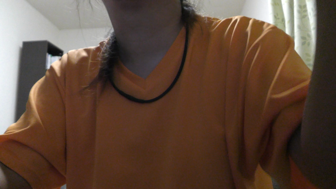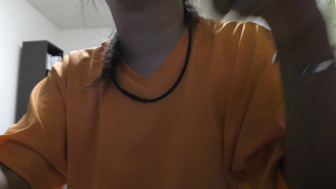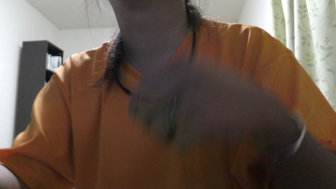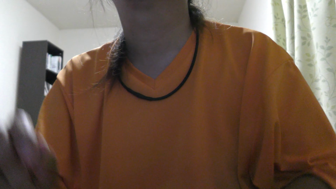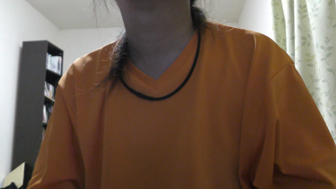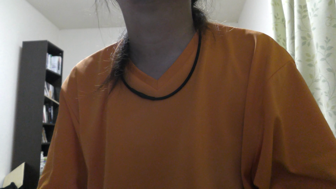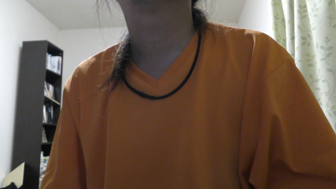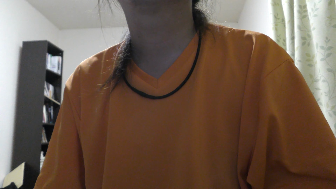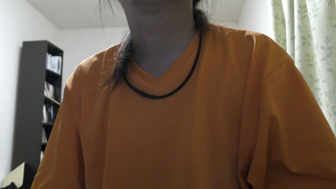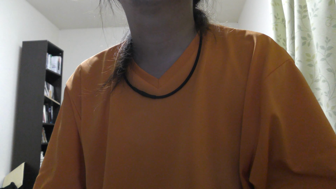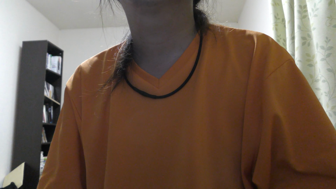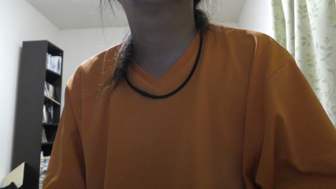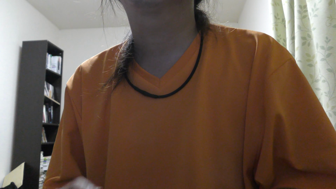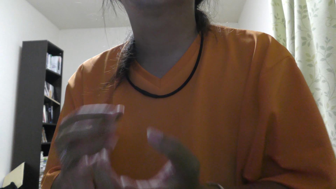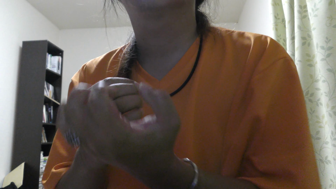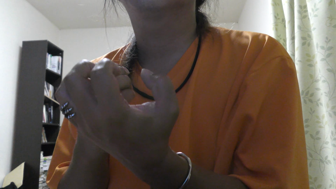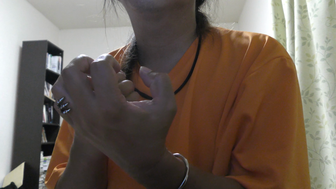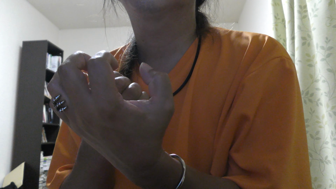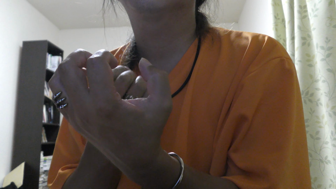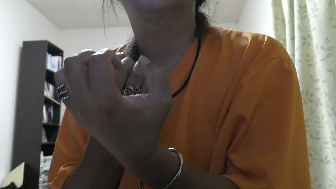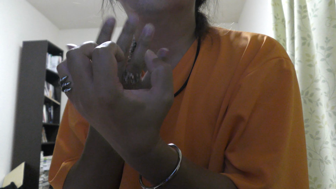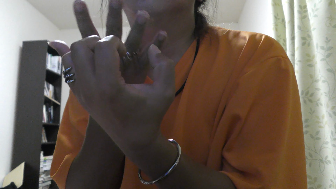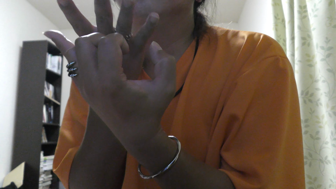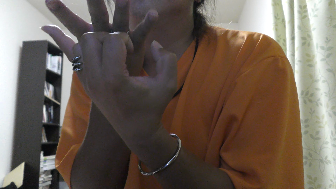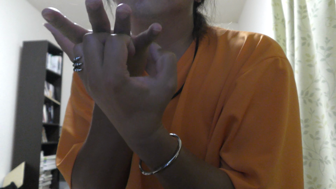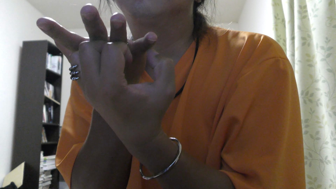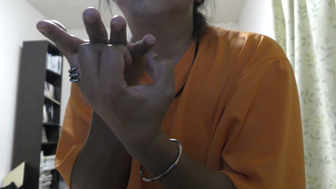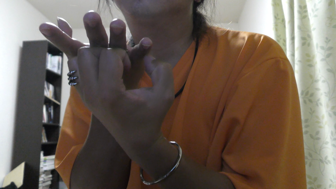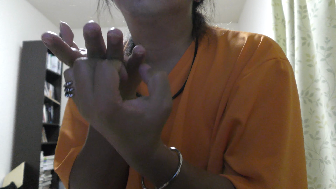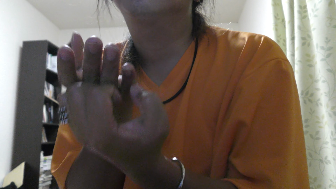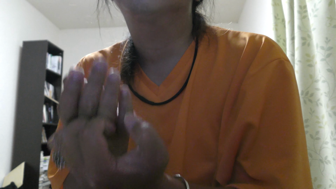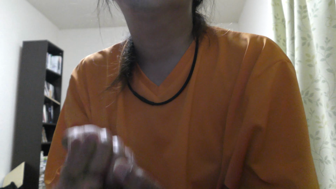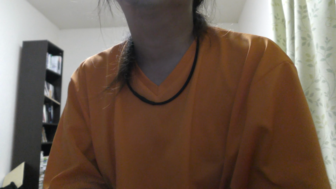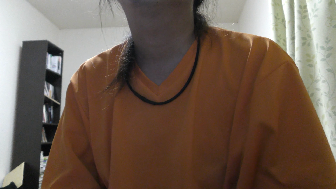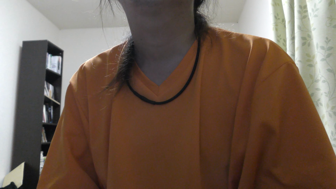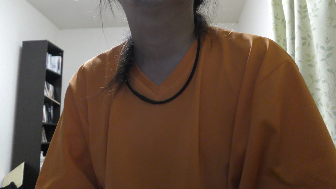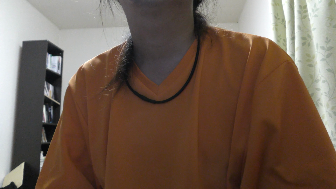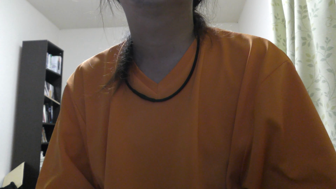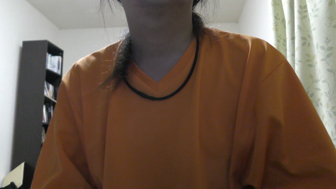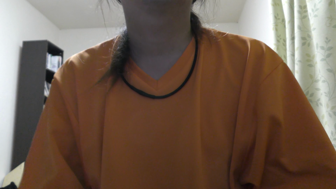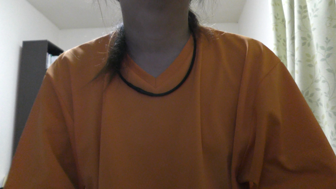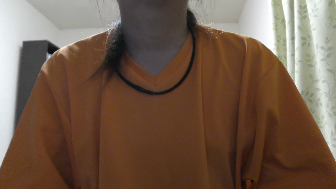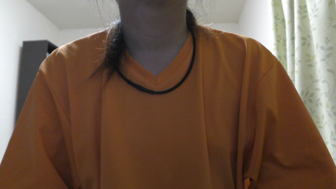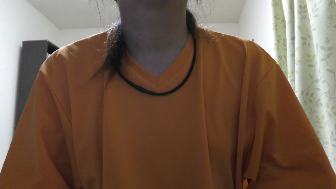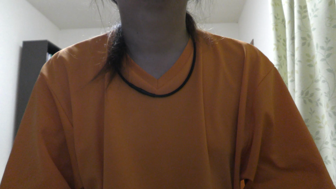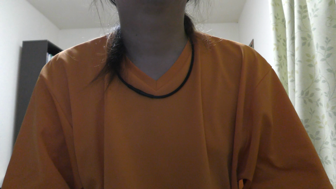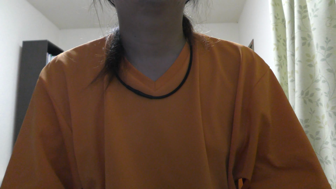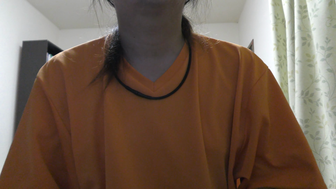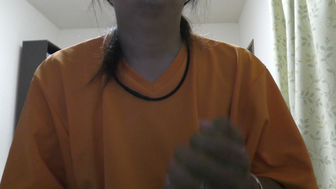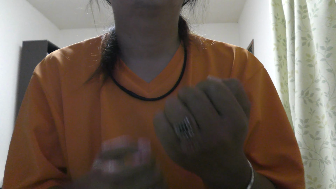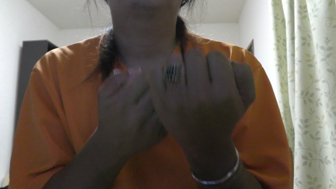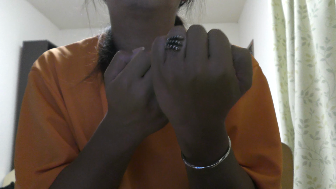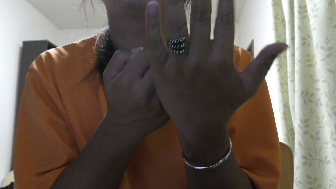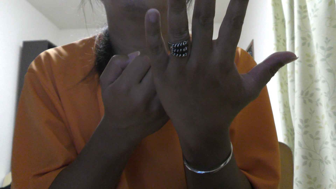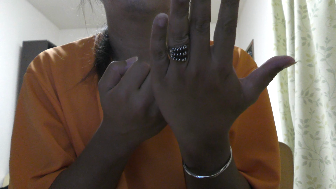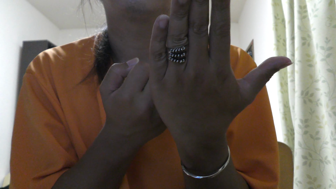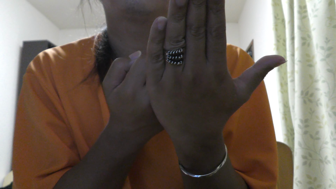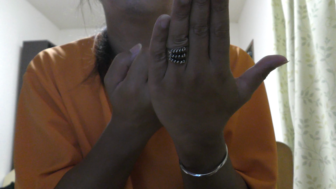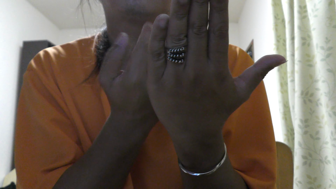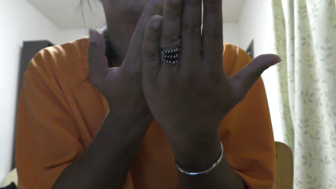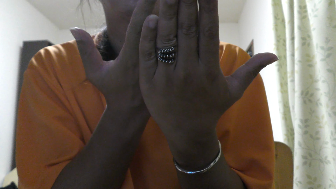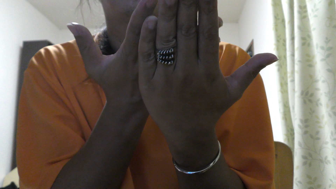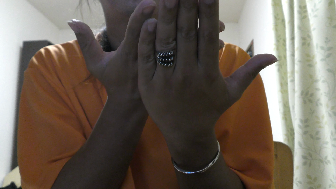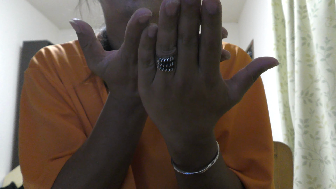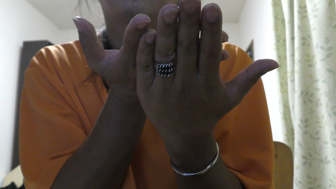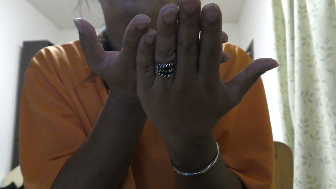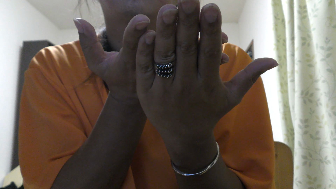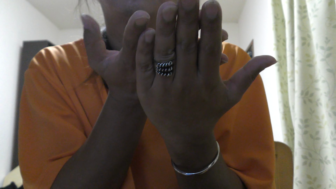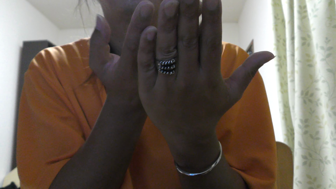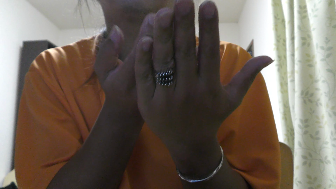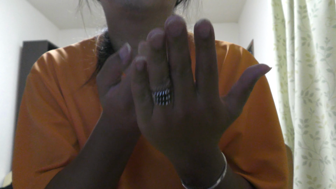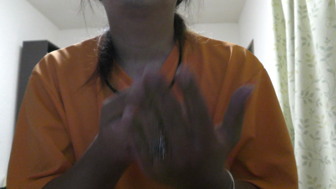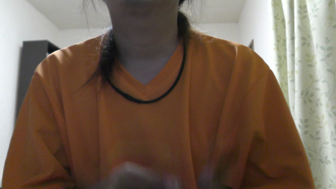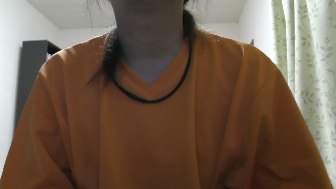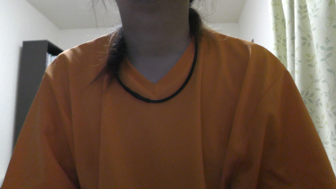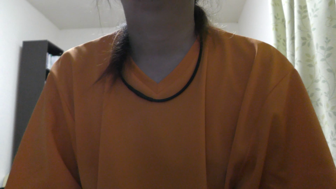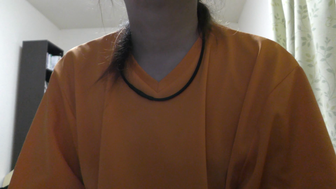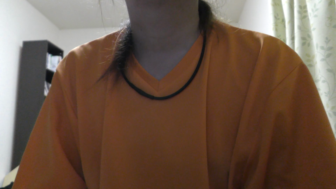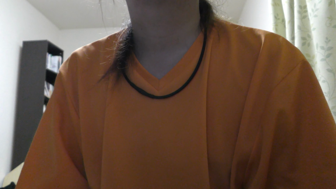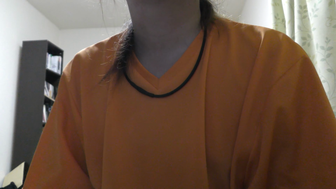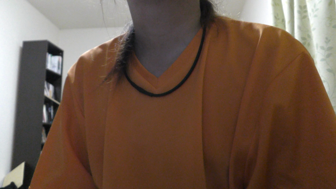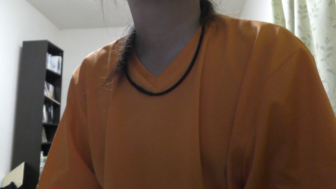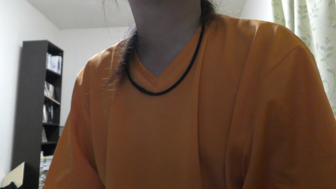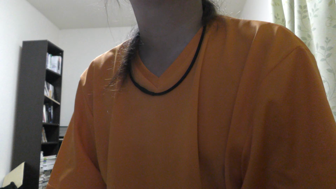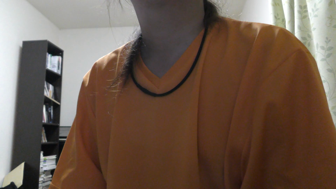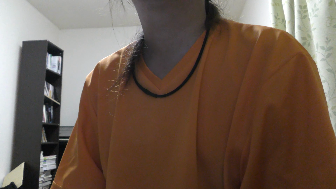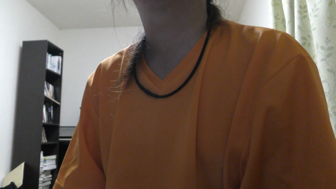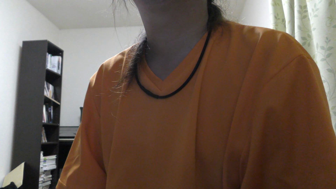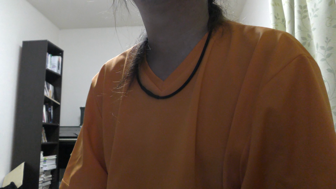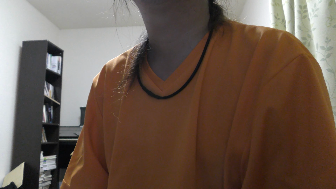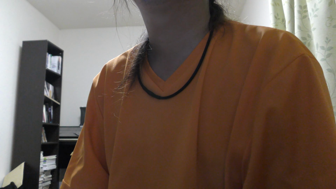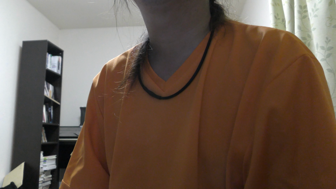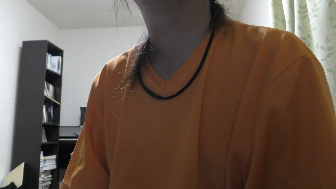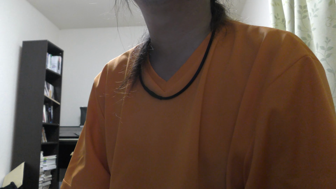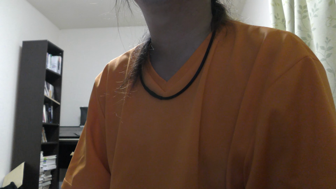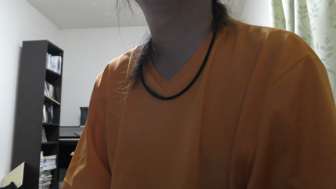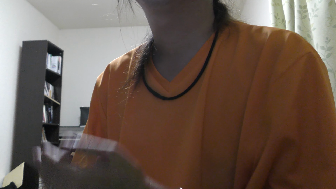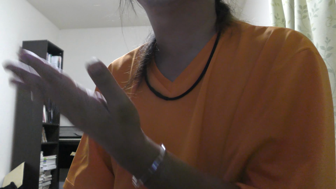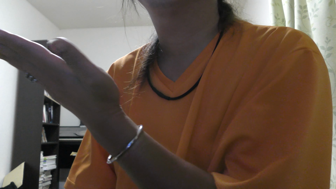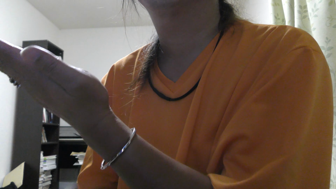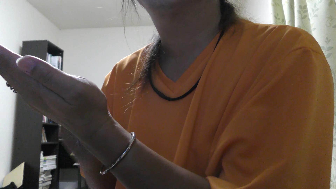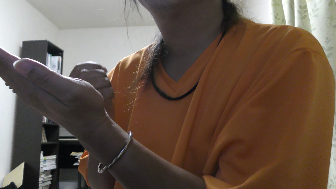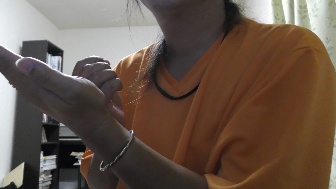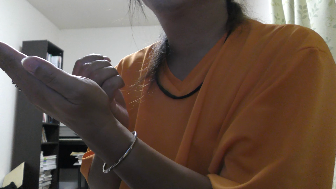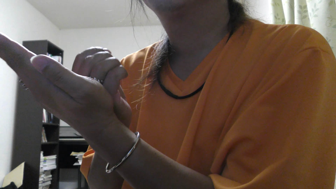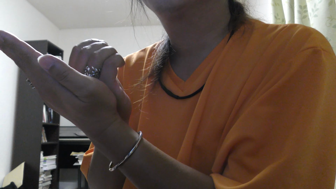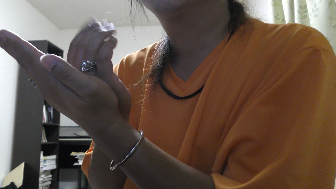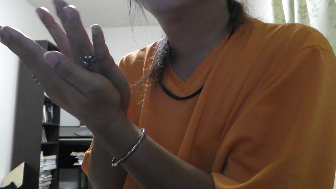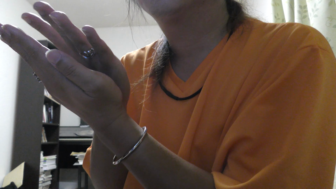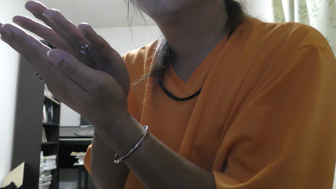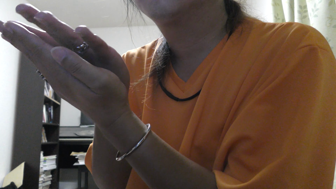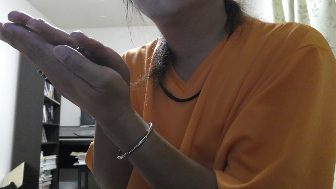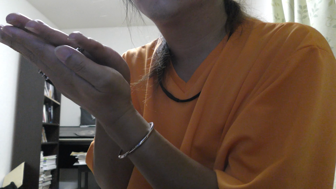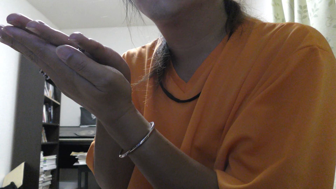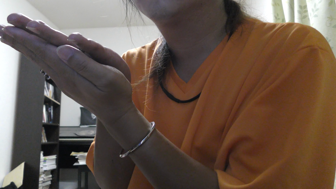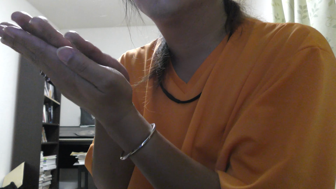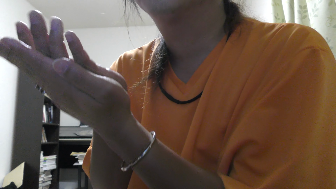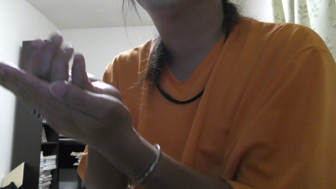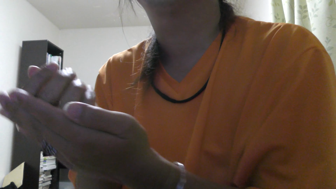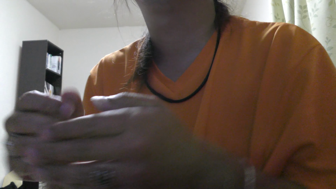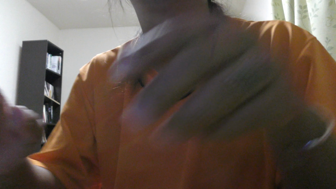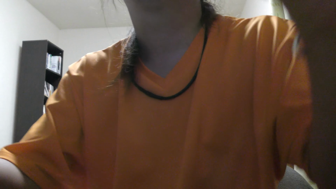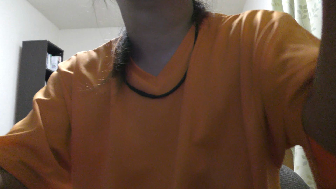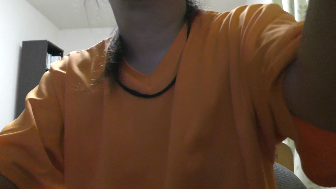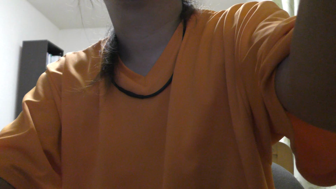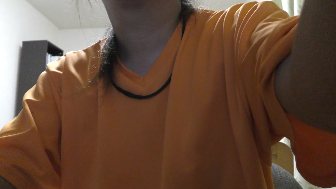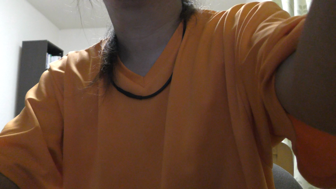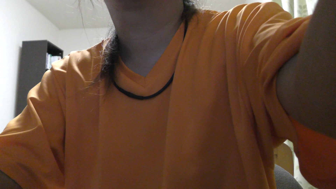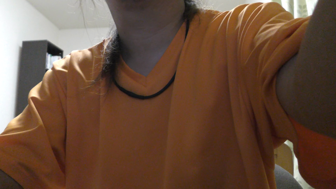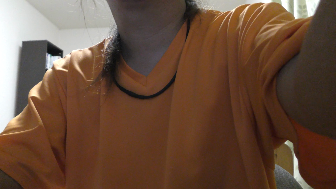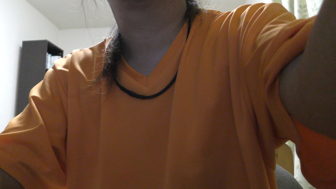熟成